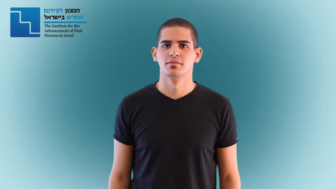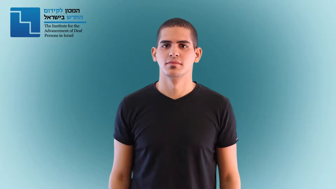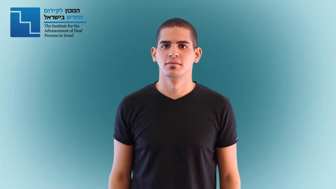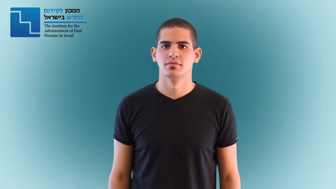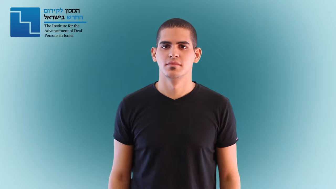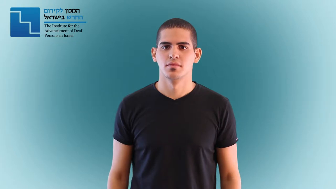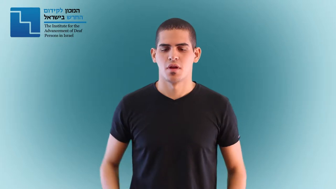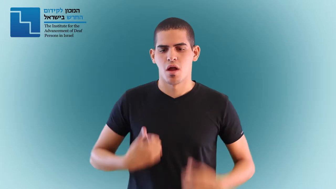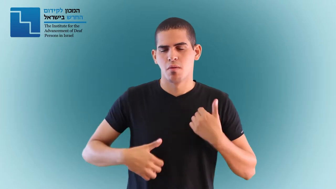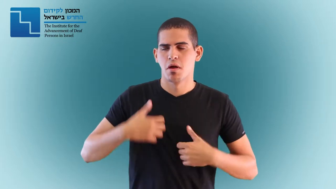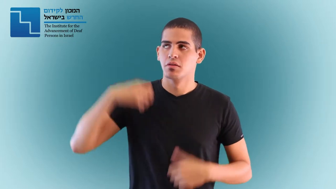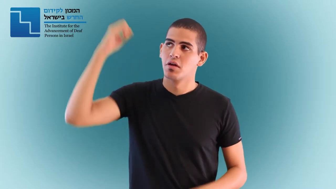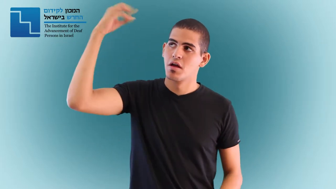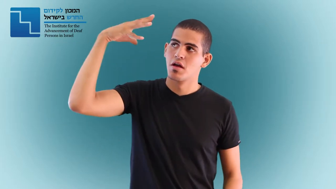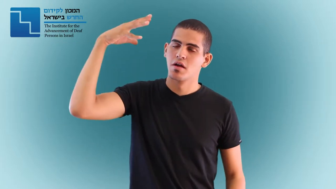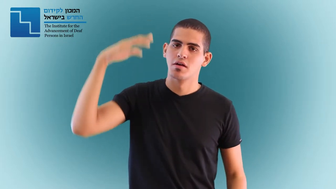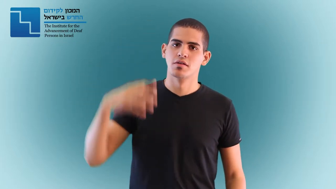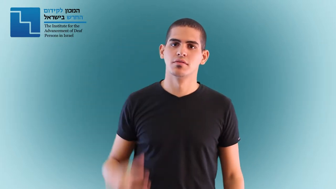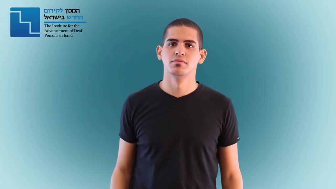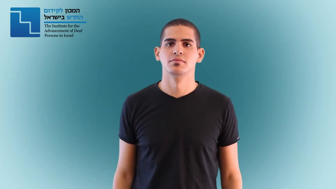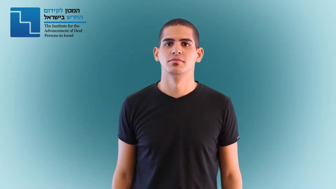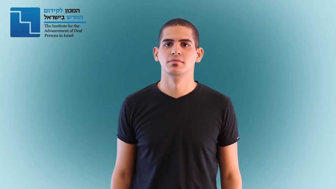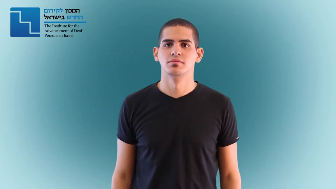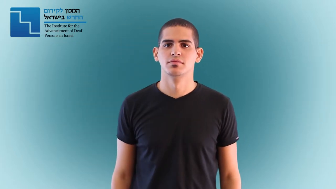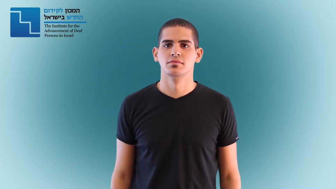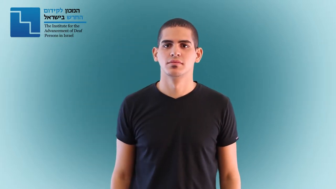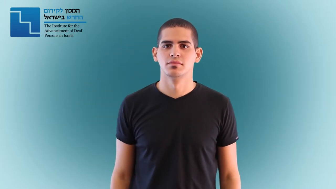להתרחץ